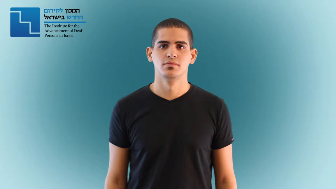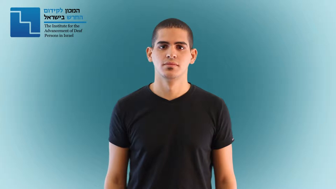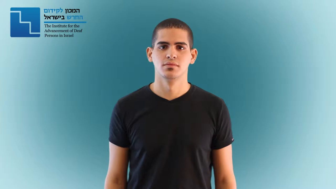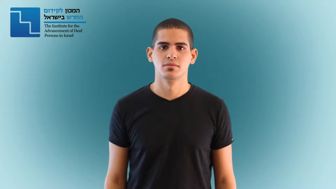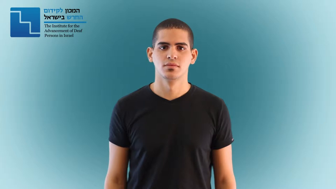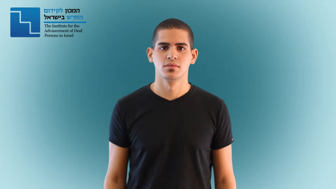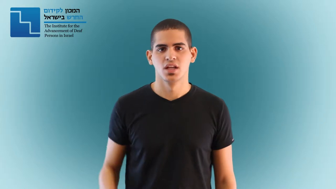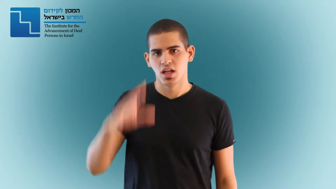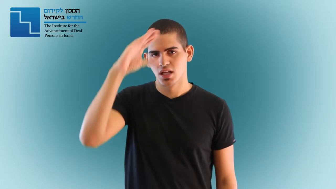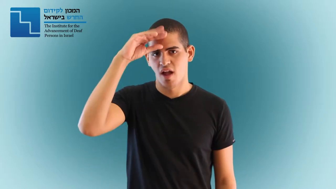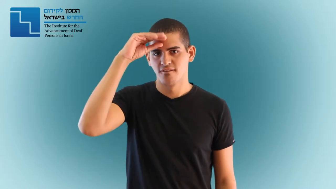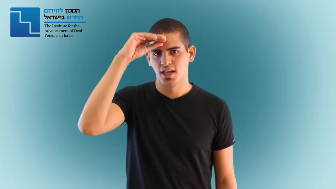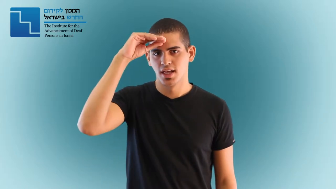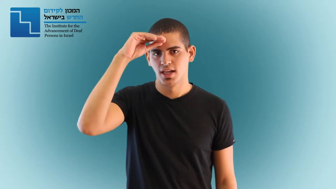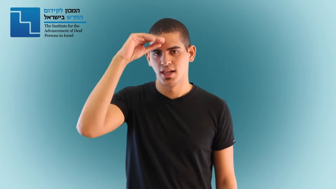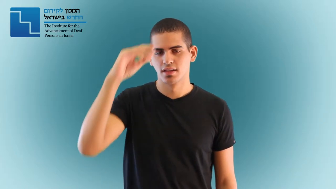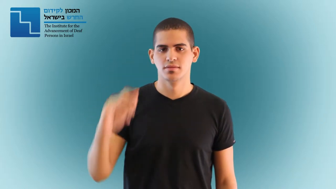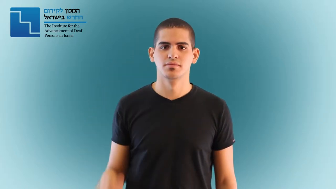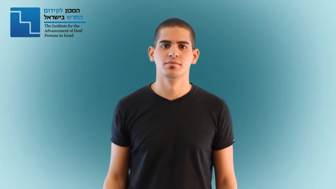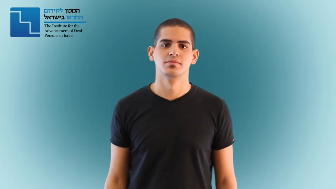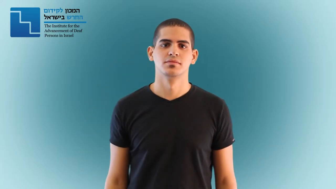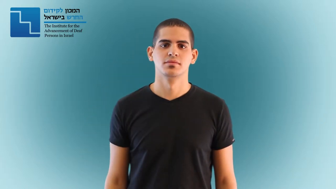גבר / בחור